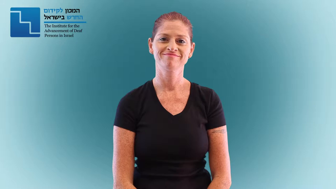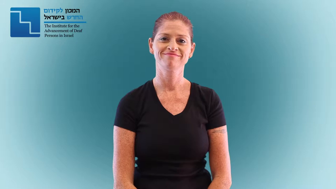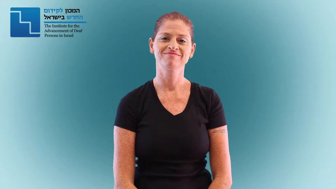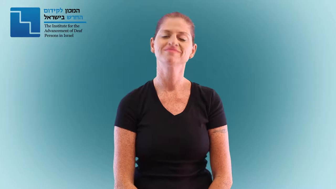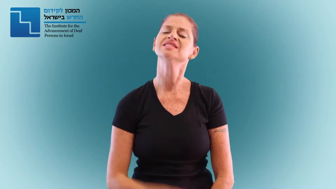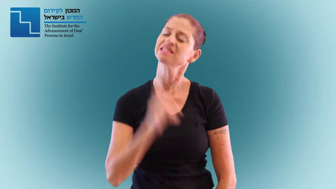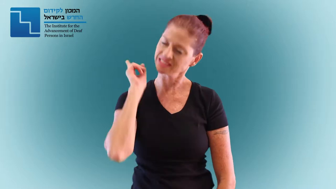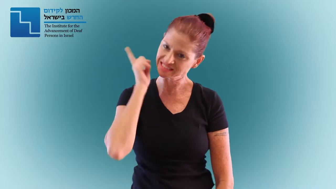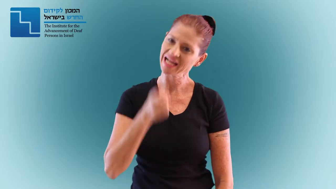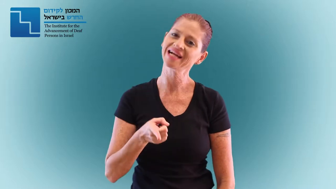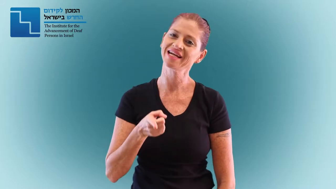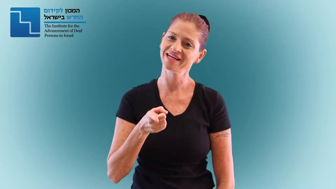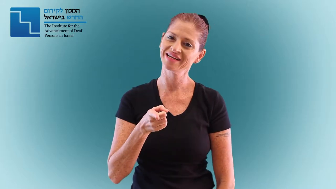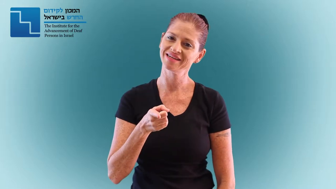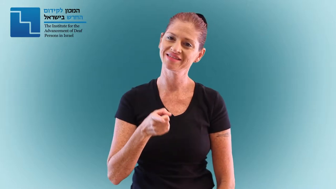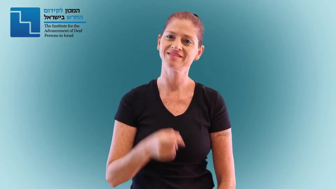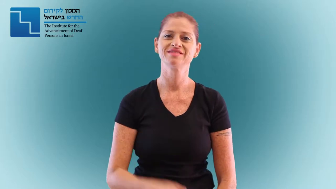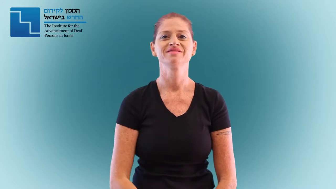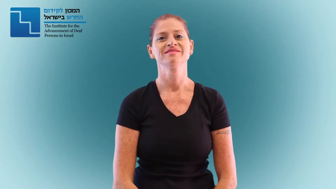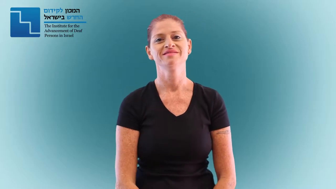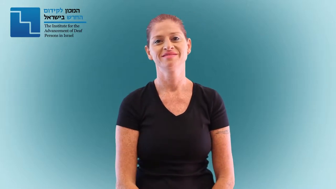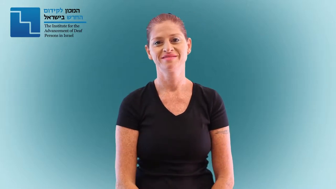צריך